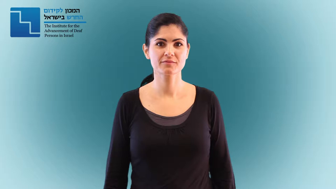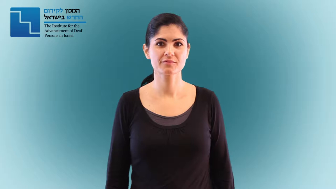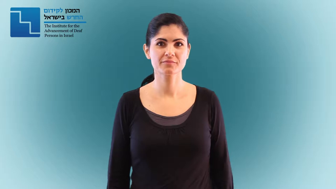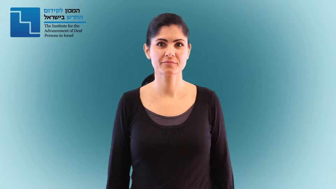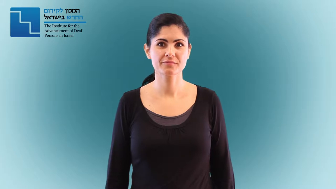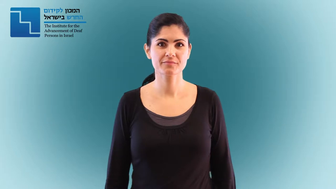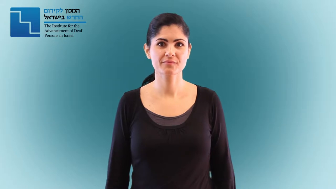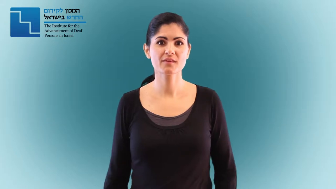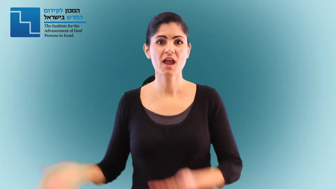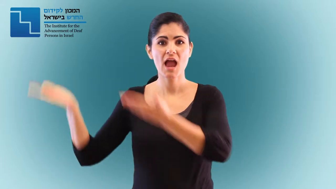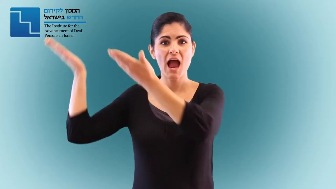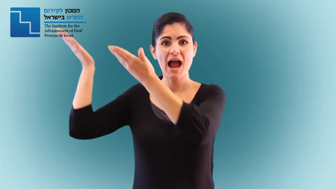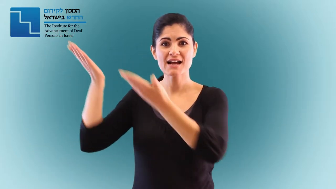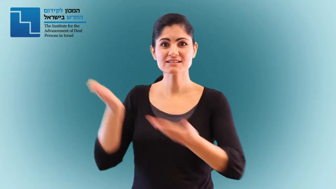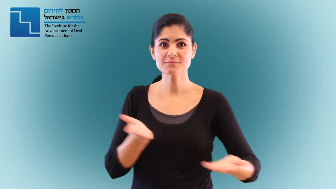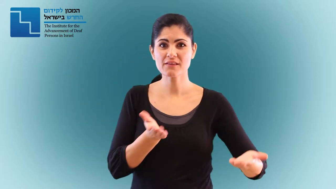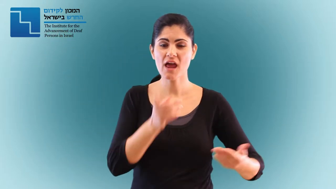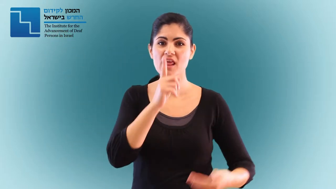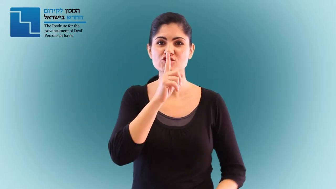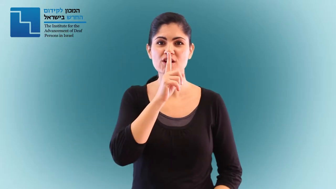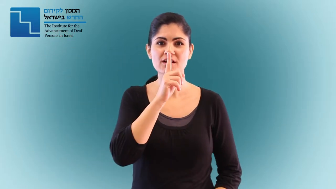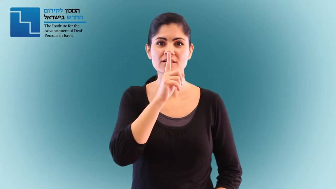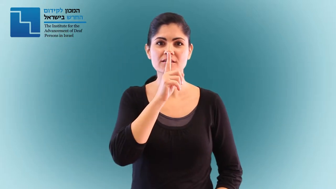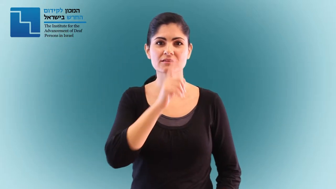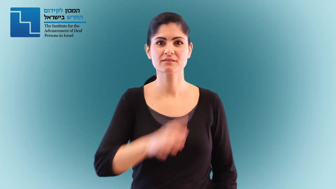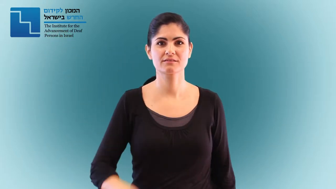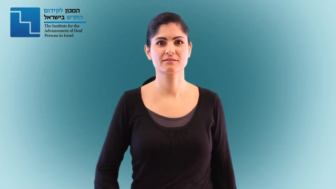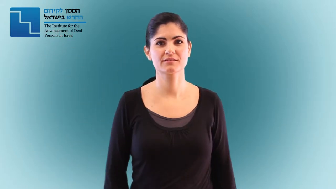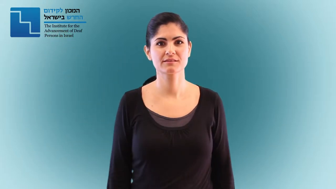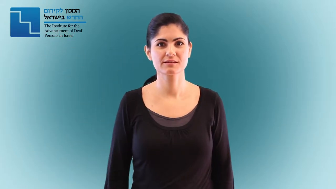הזמנה לשקט